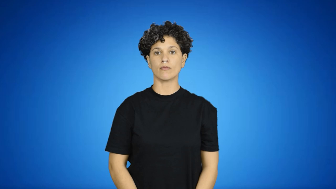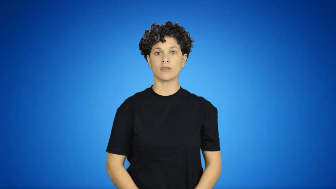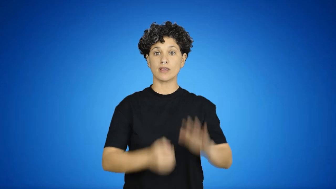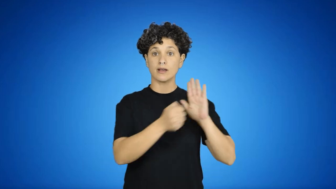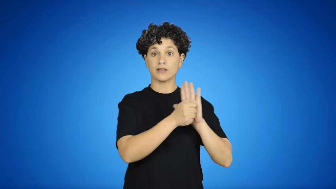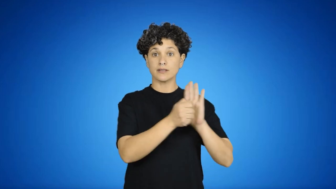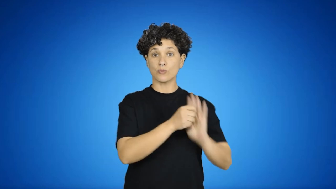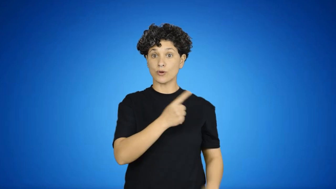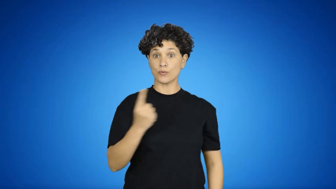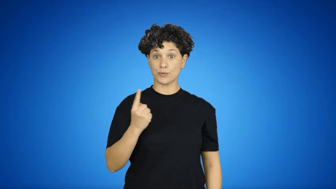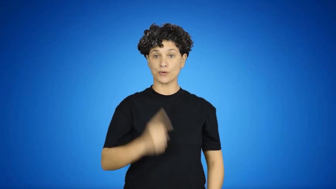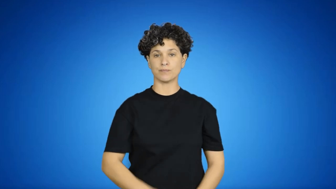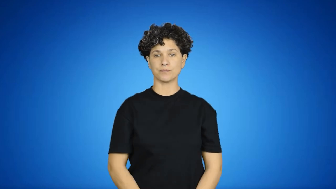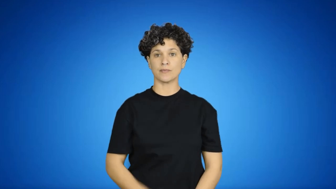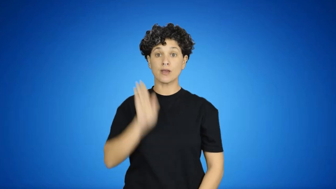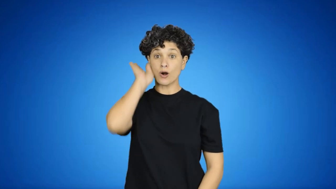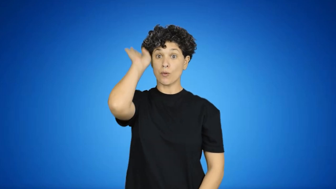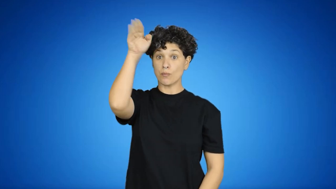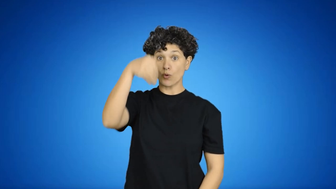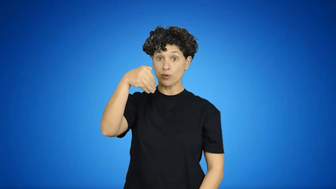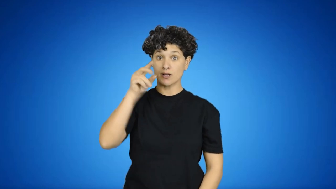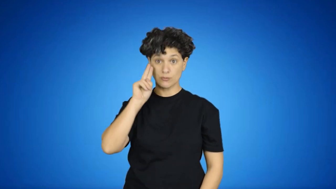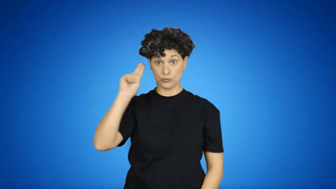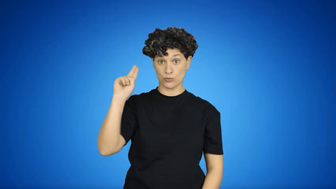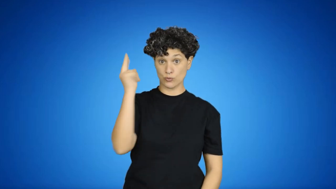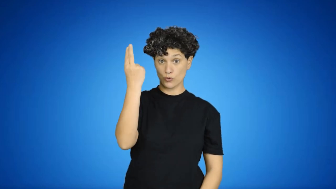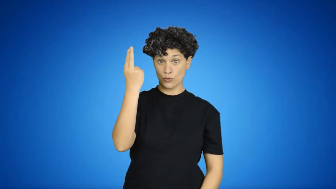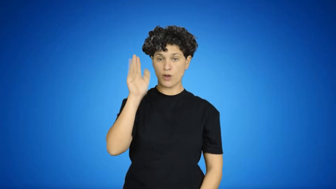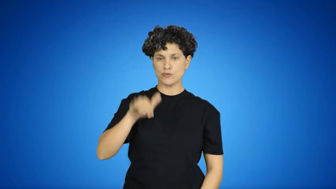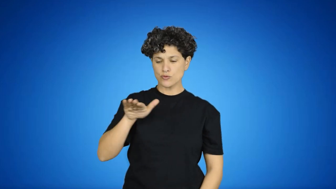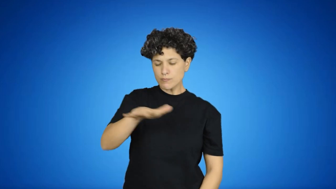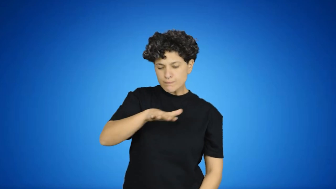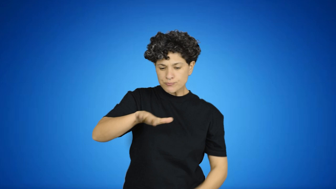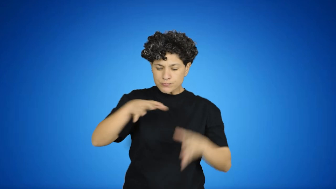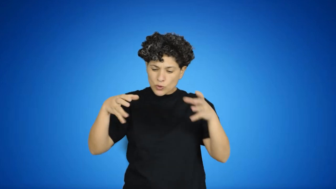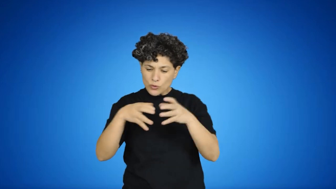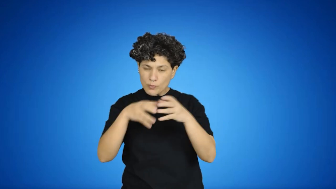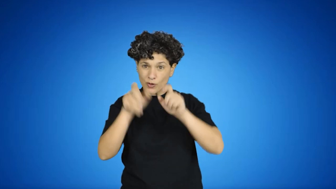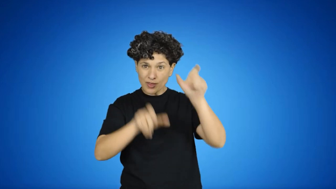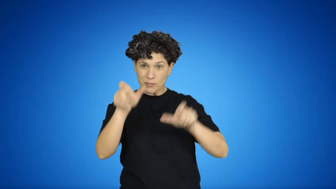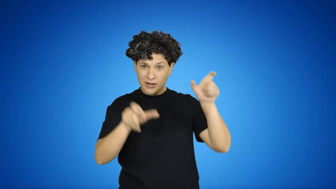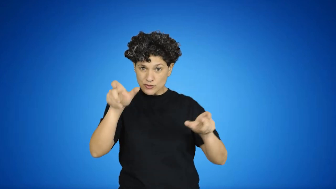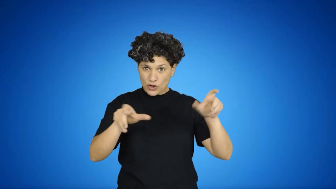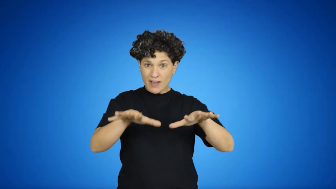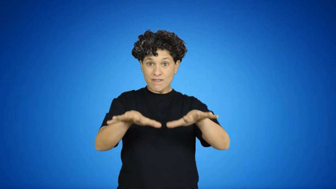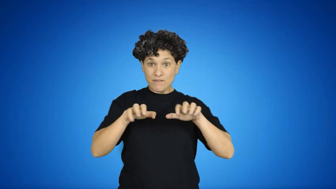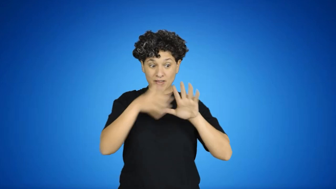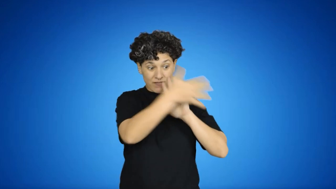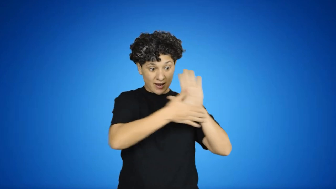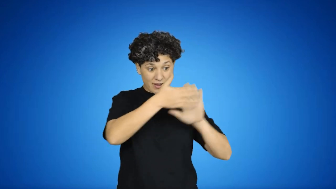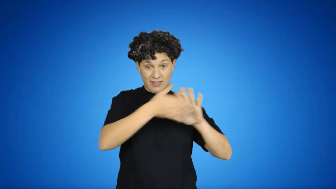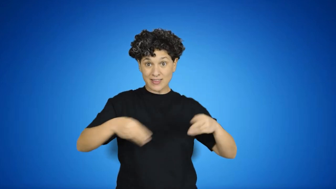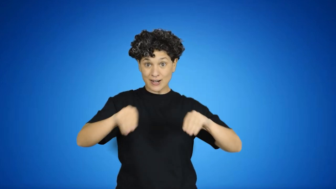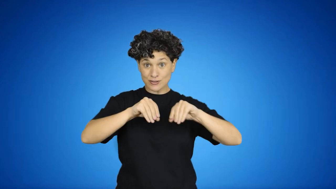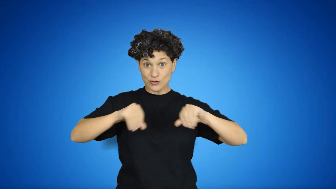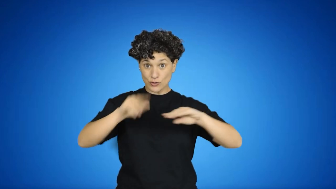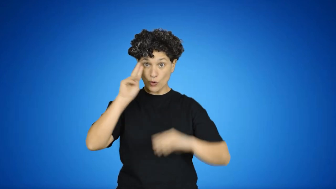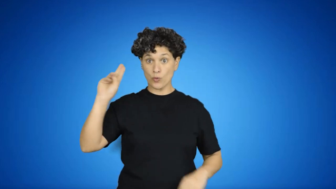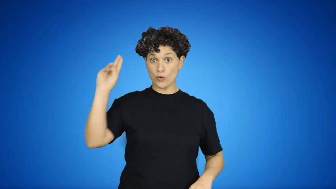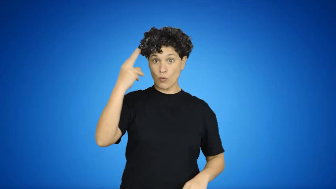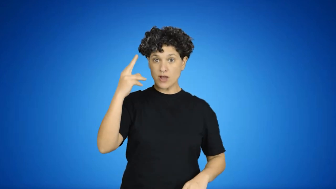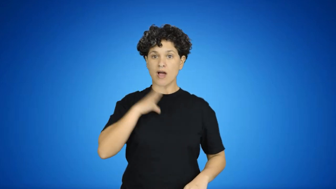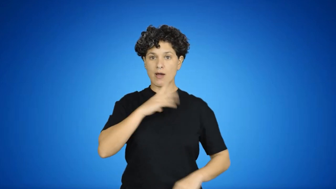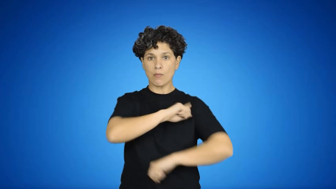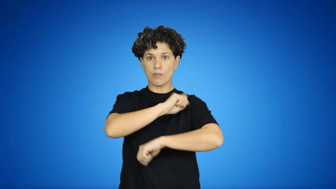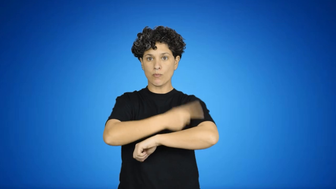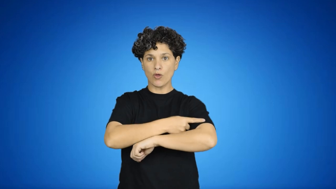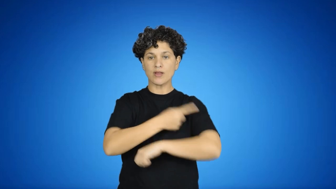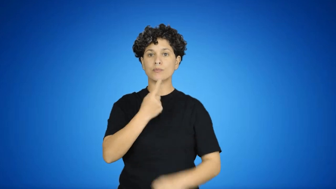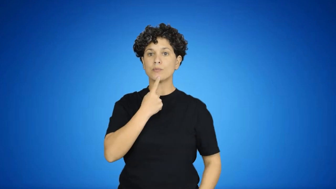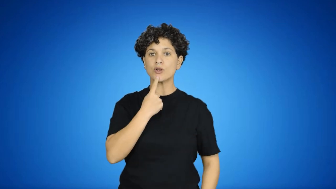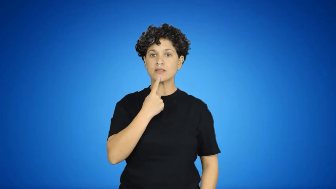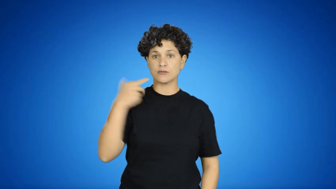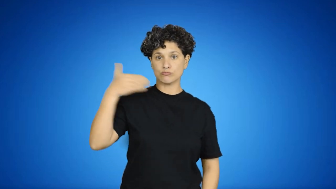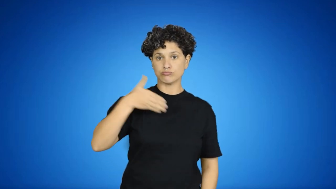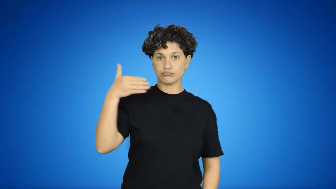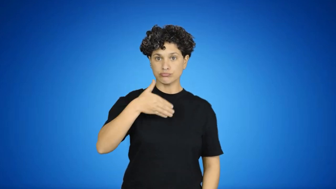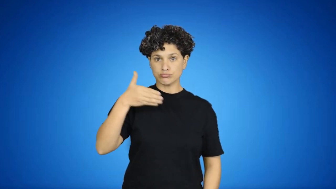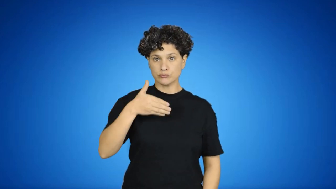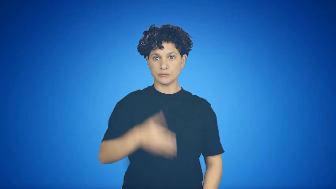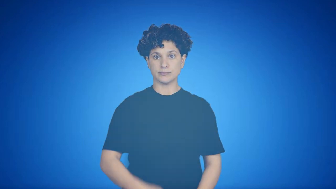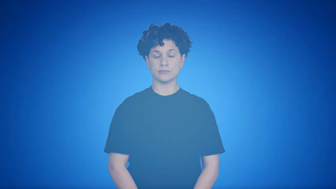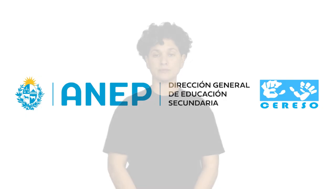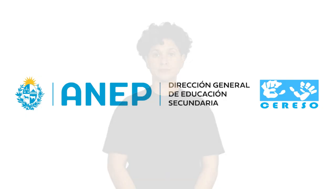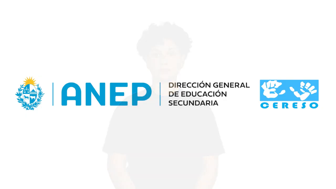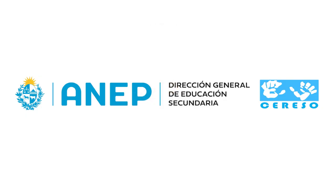Constitución - Artículo 1